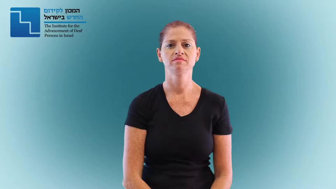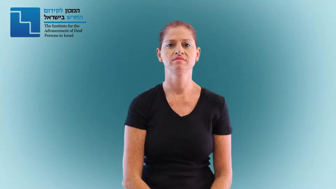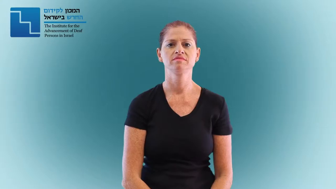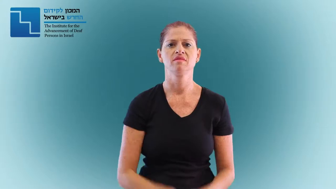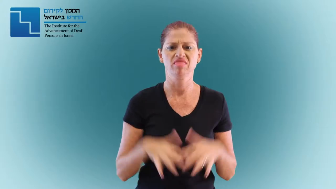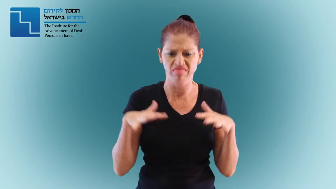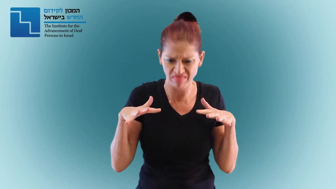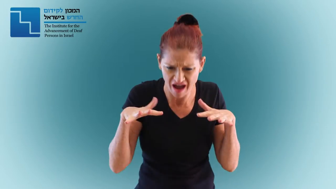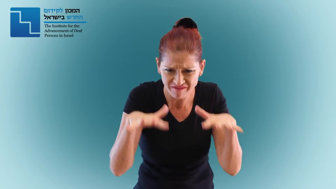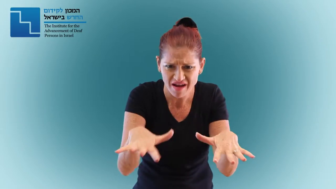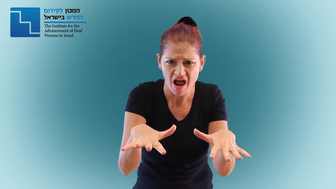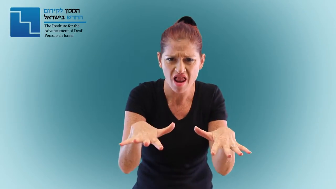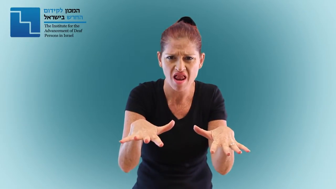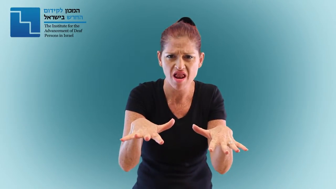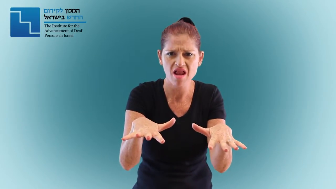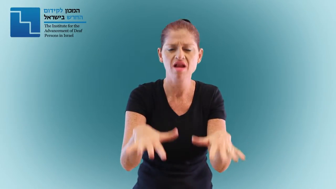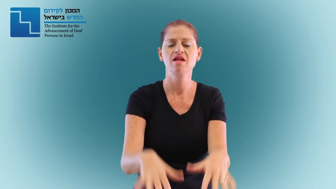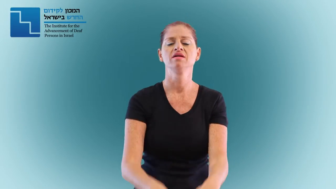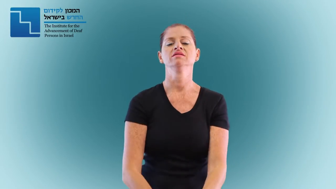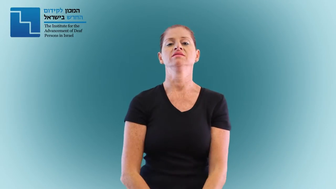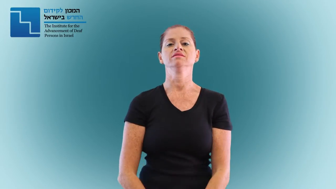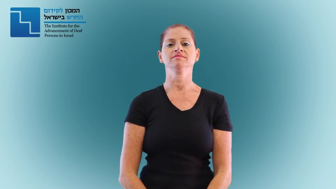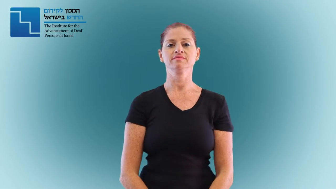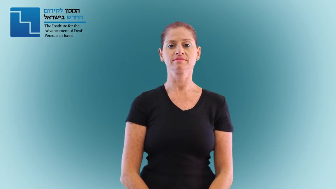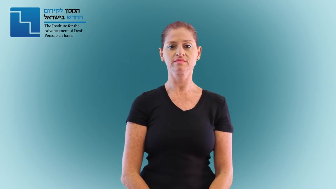ליפול